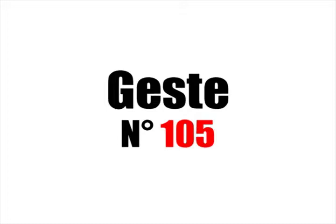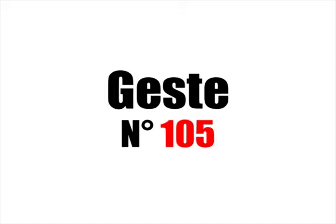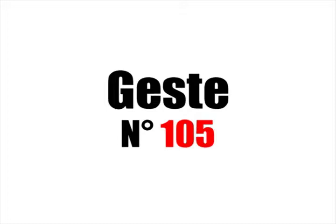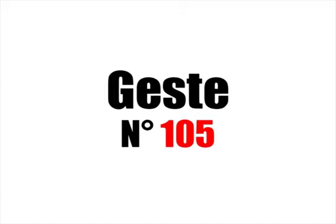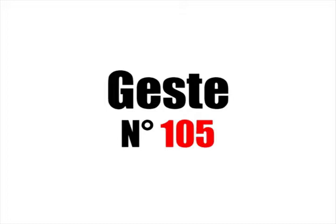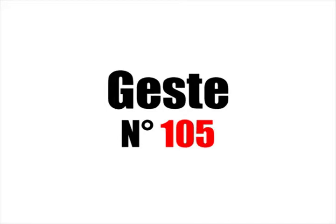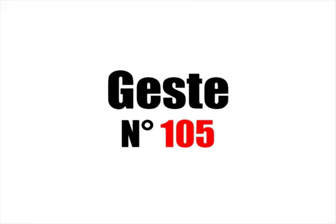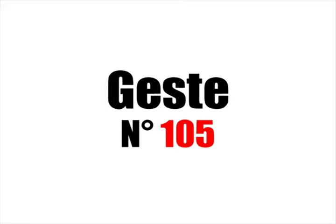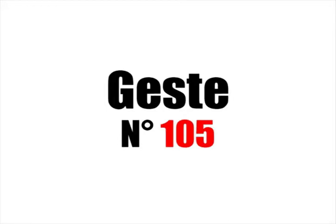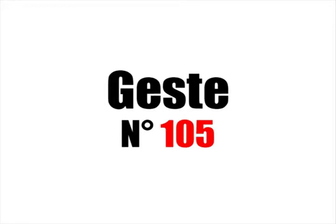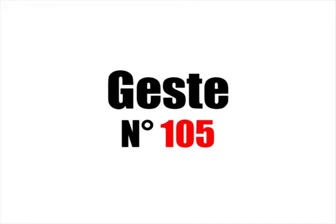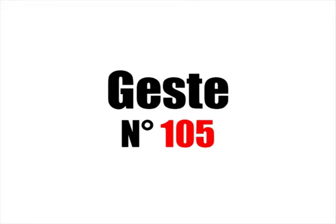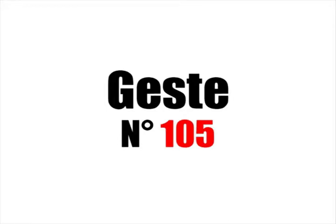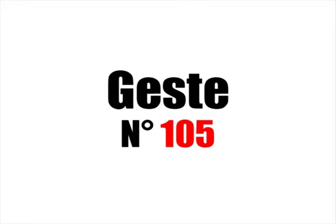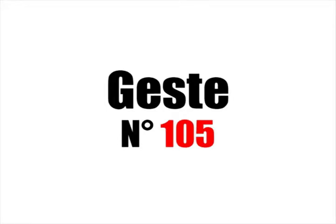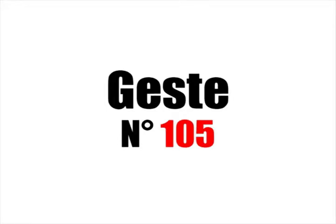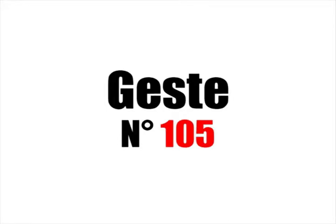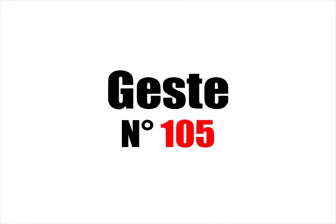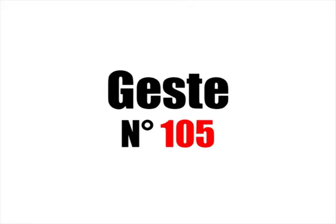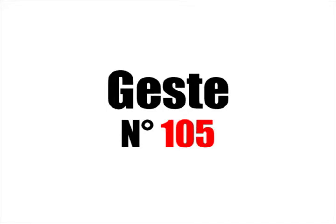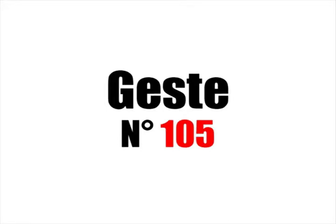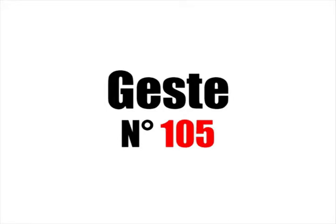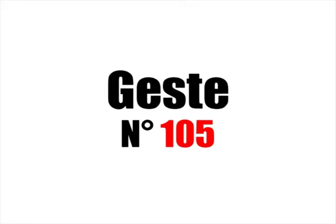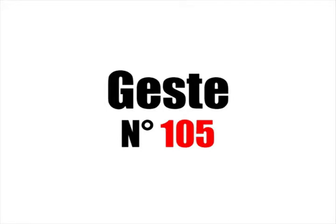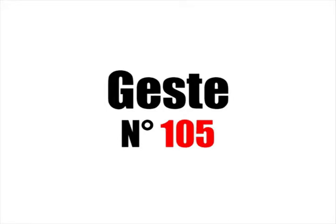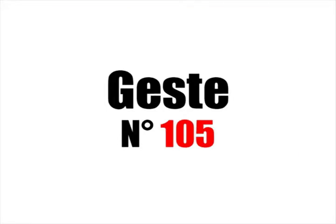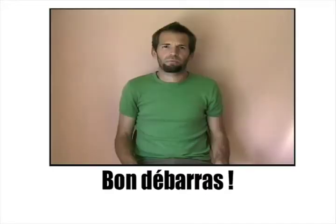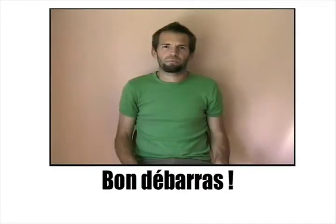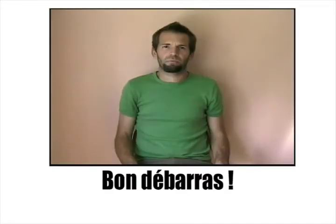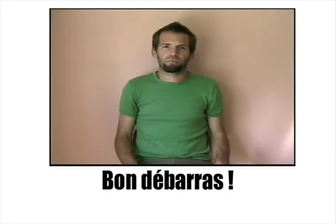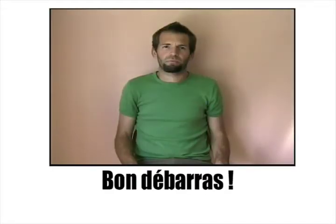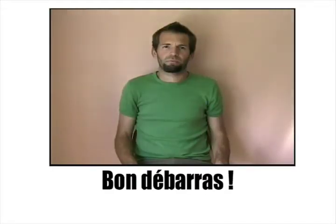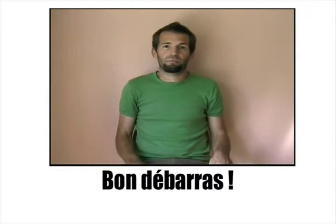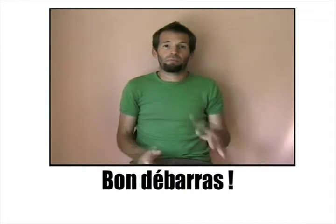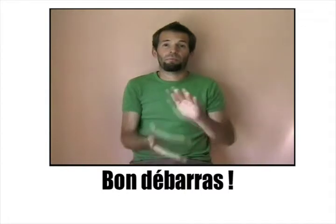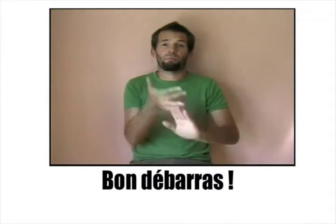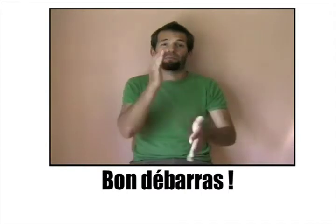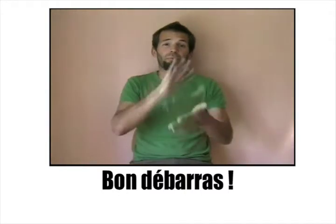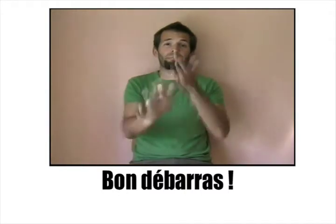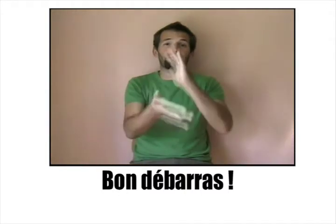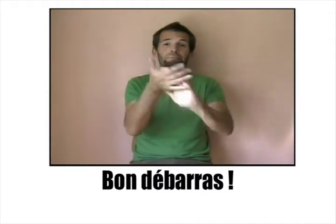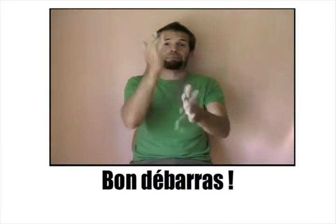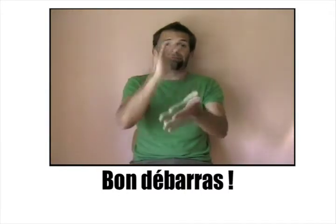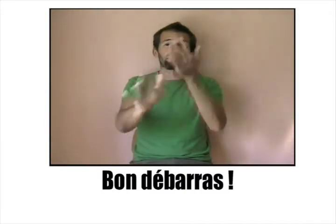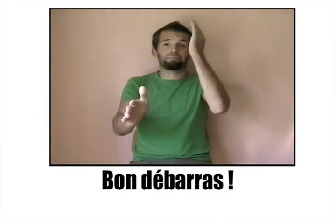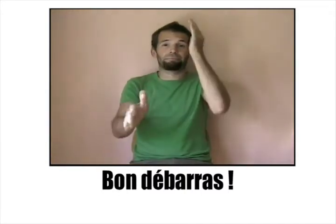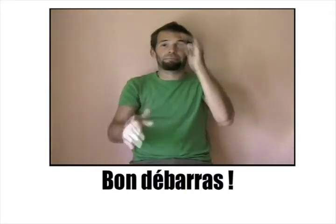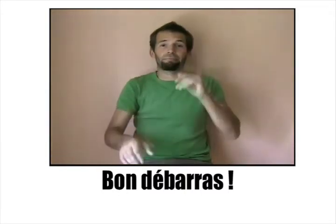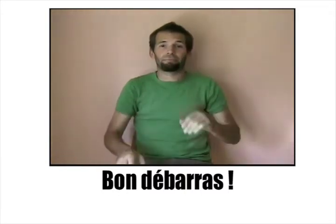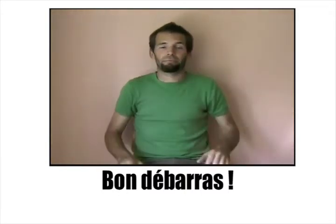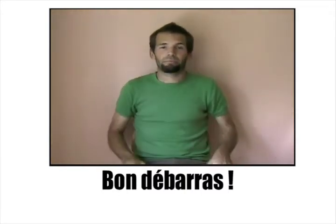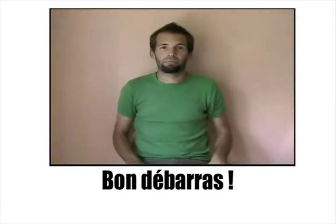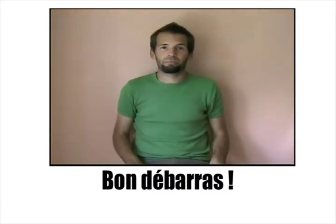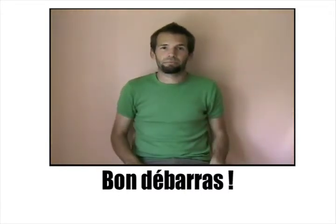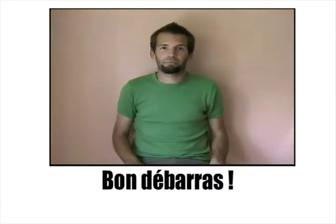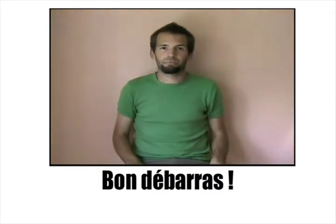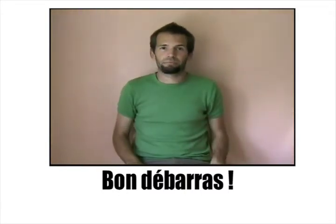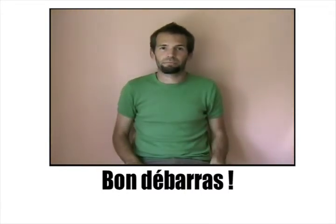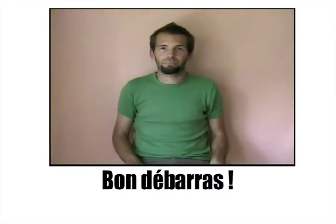Bon débarras